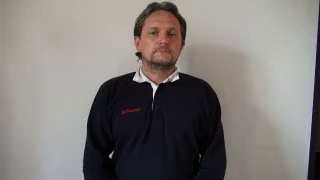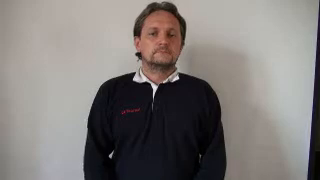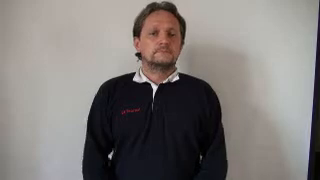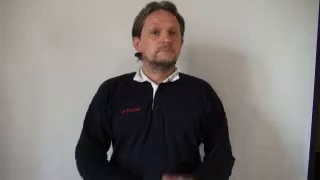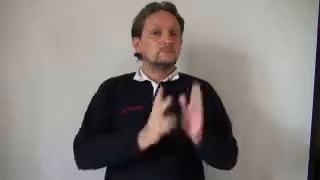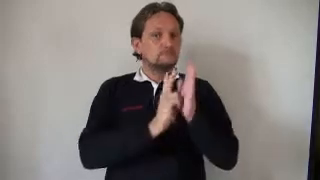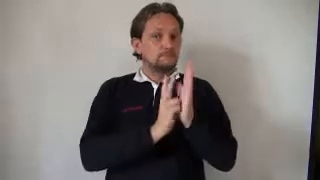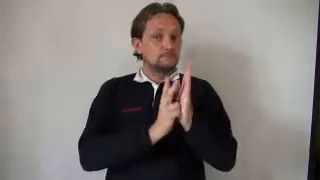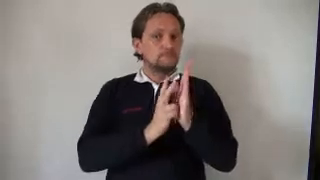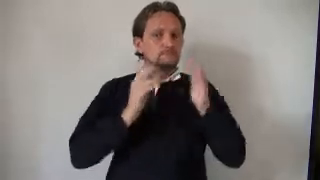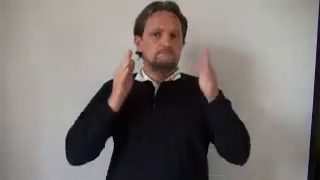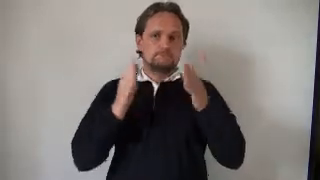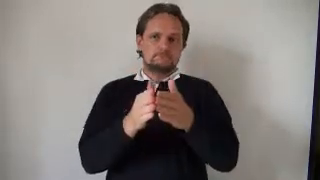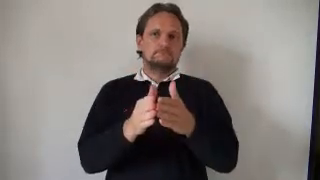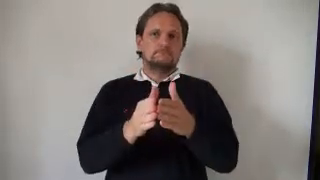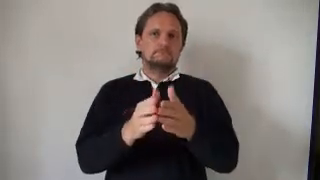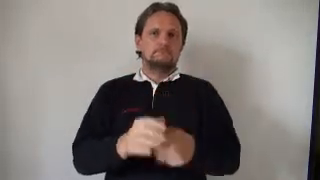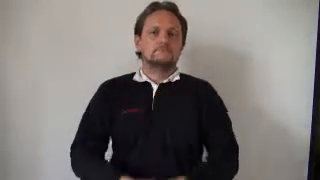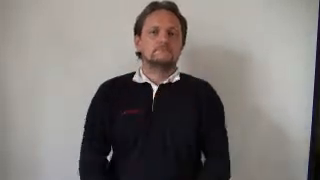Glossaire